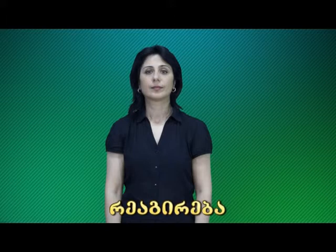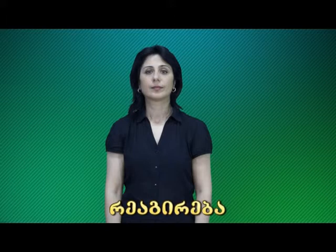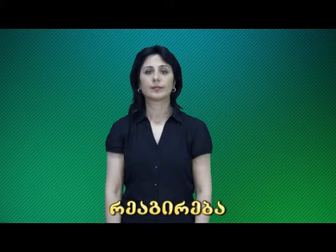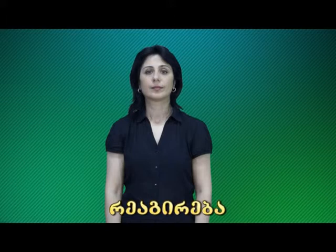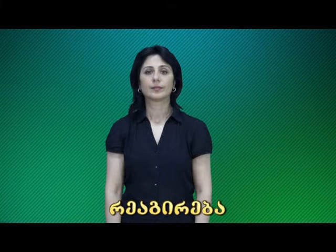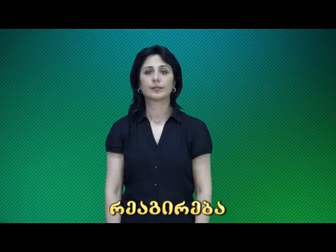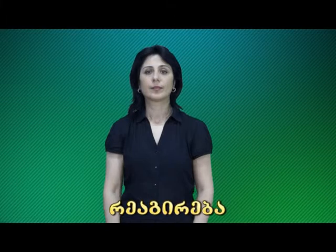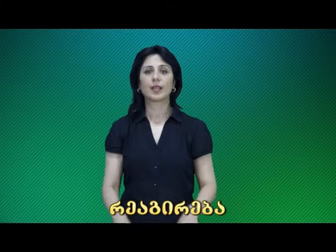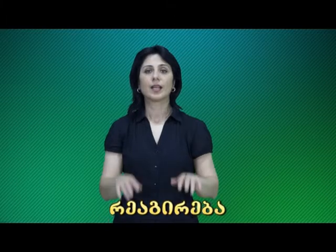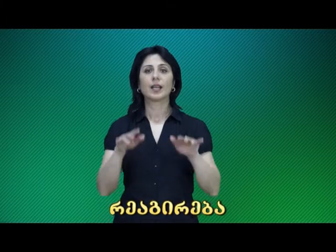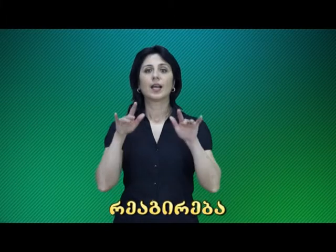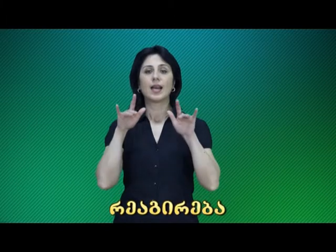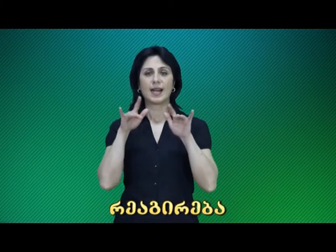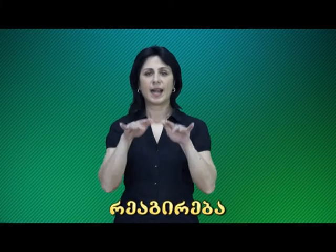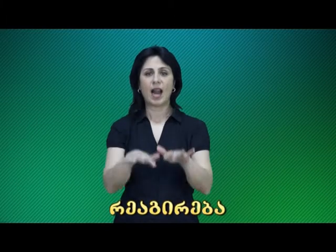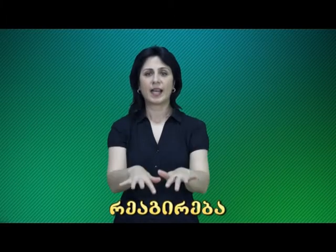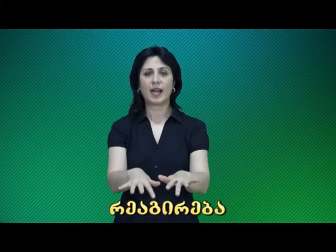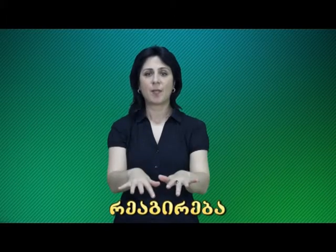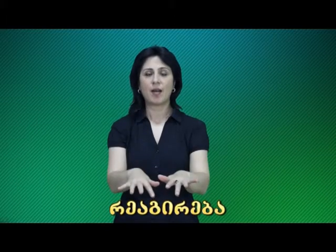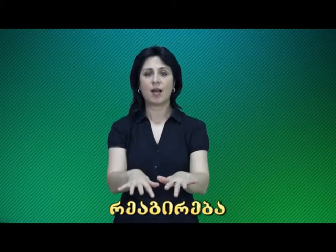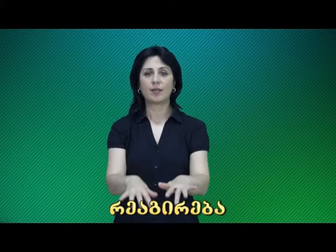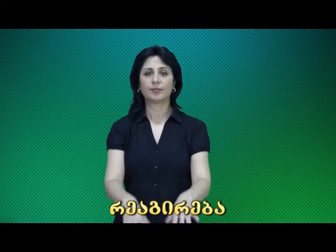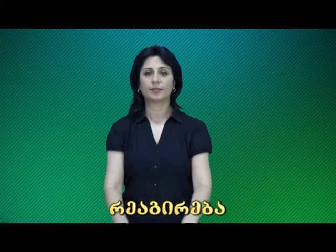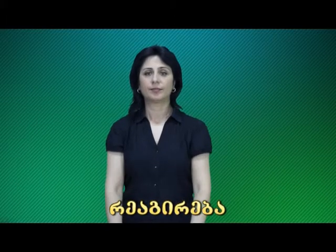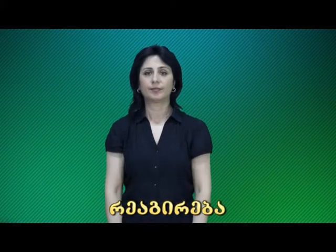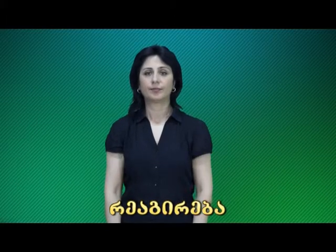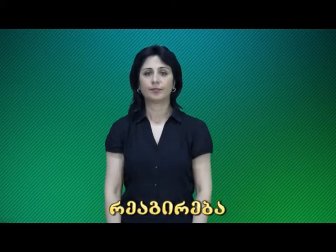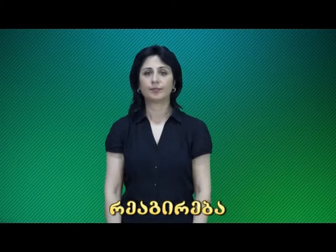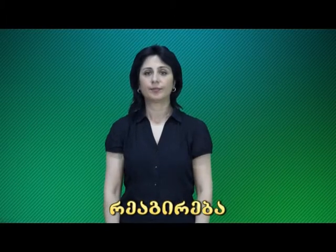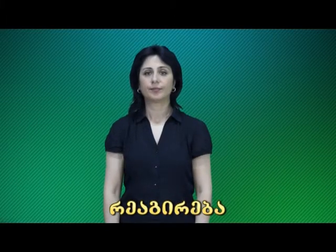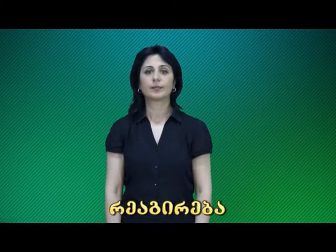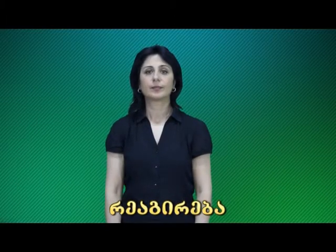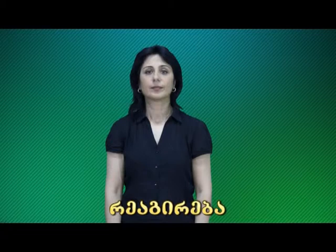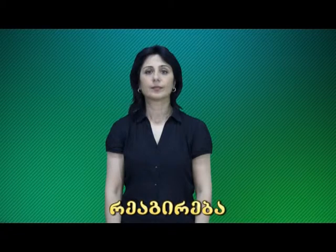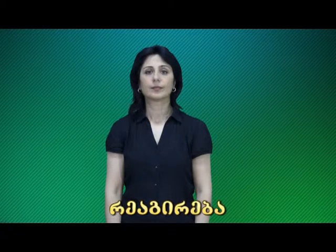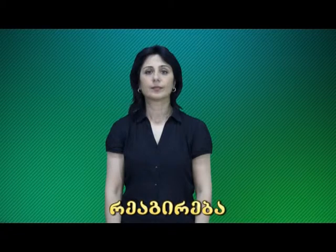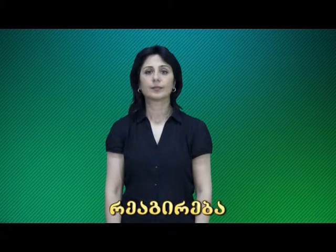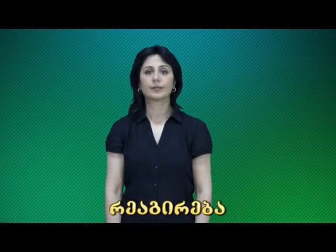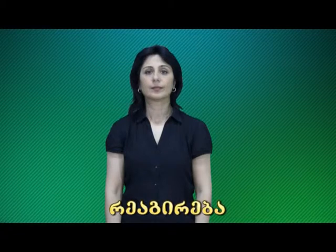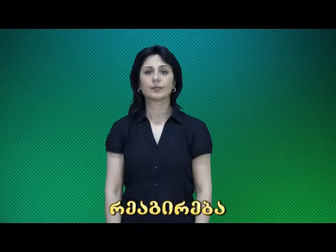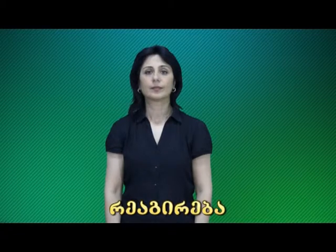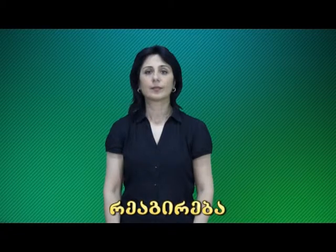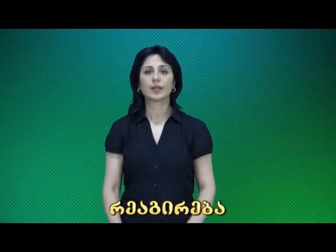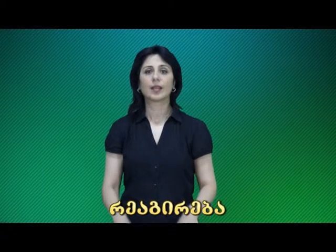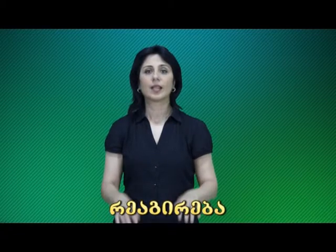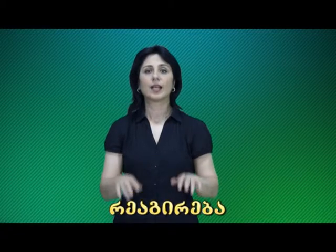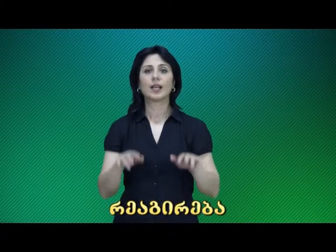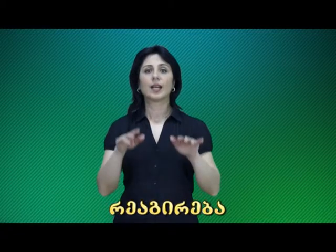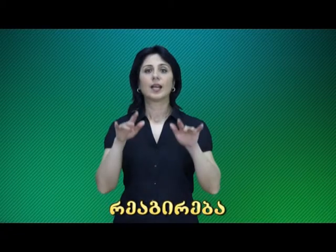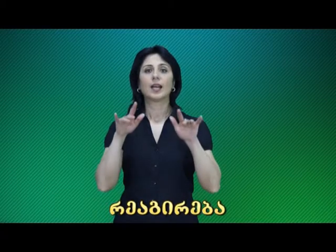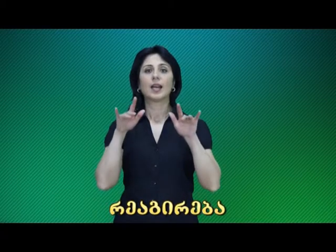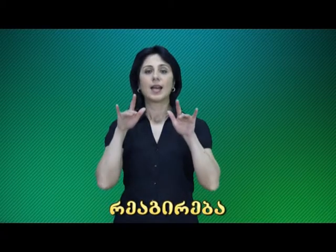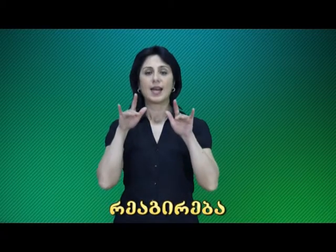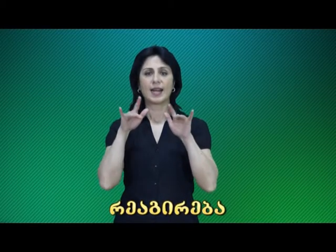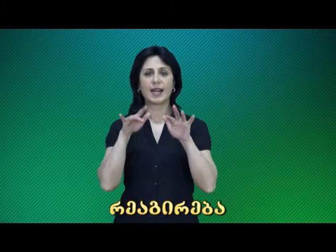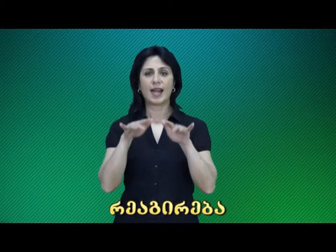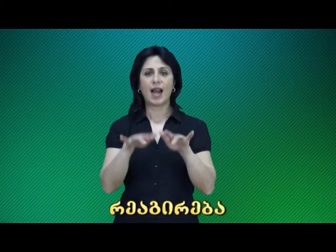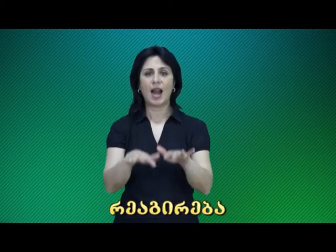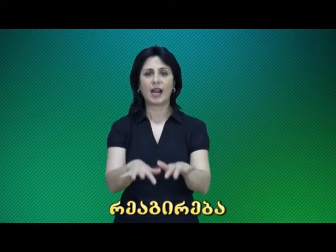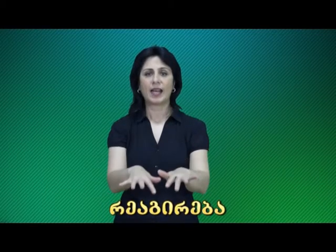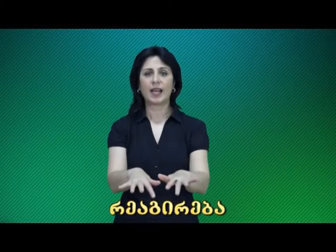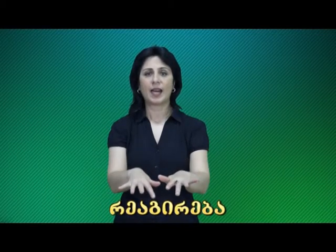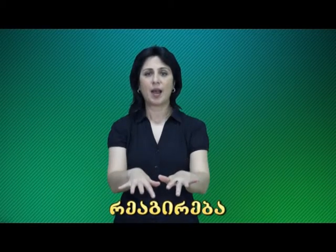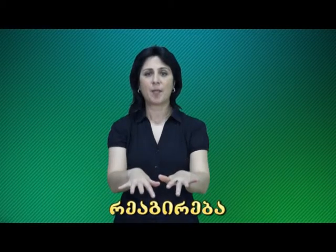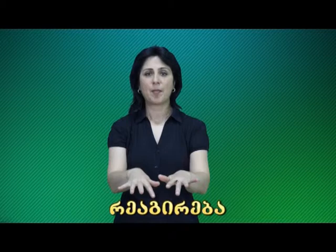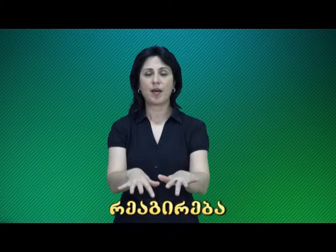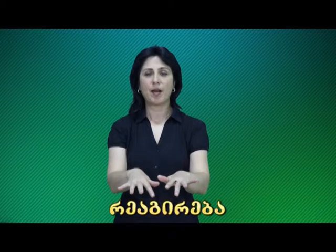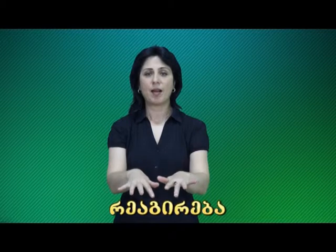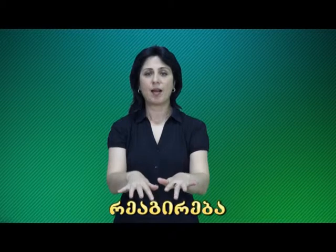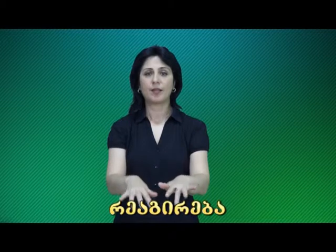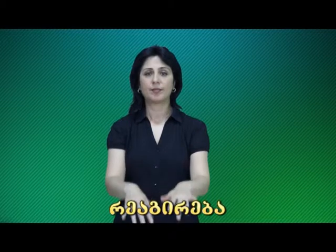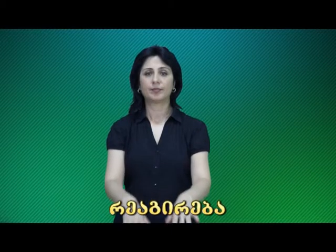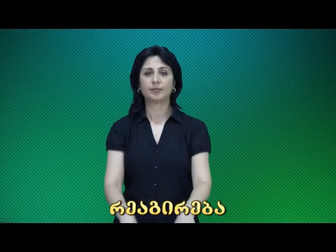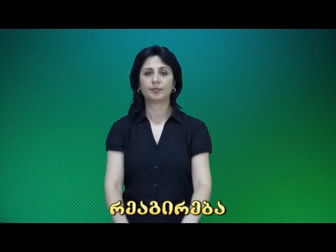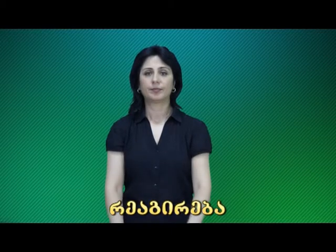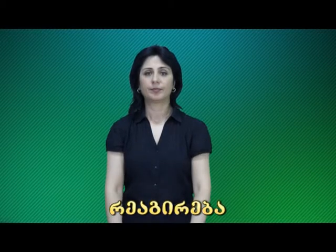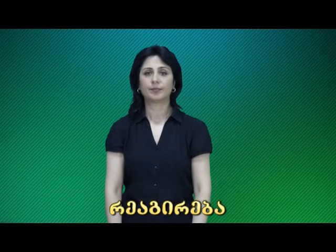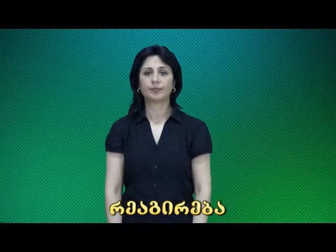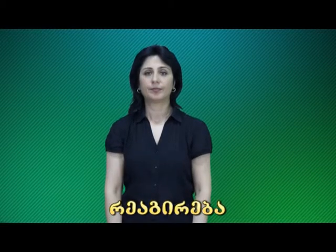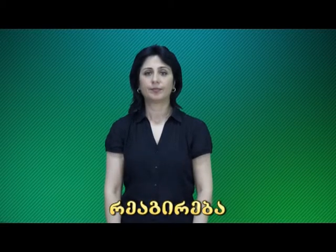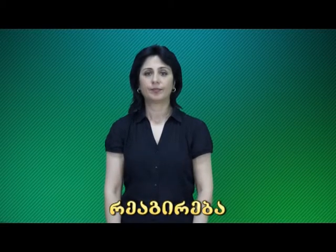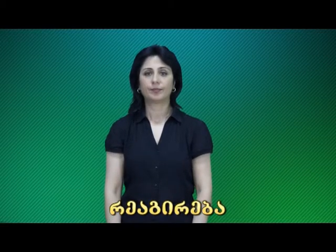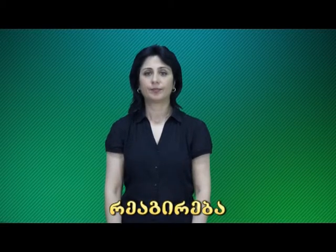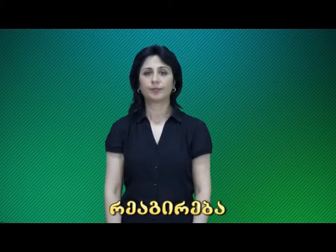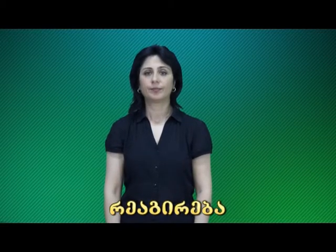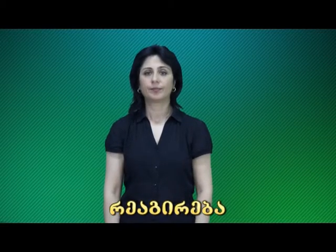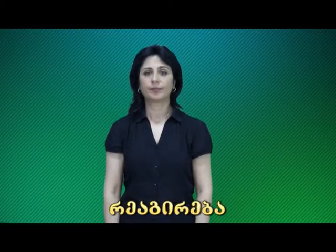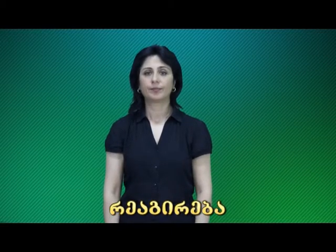რეაგირება